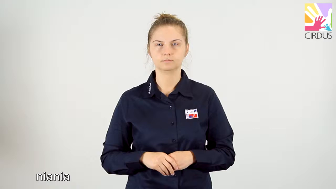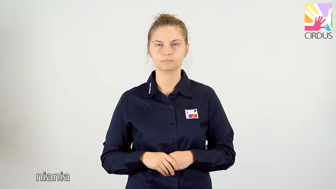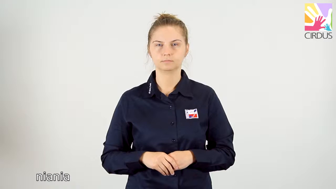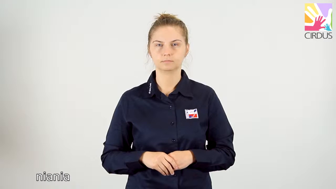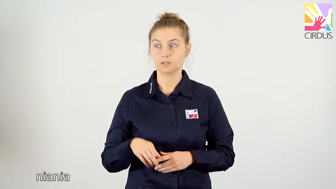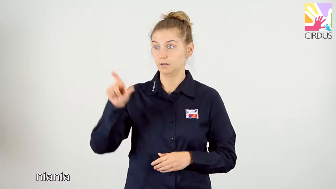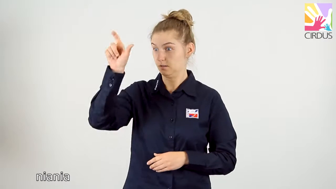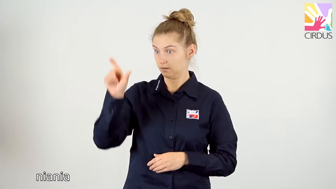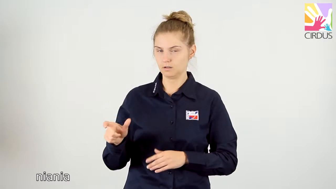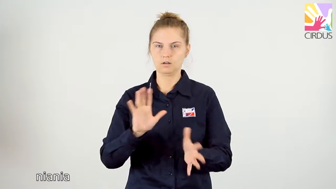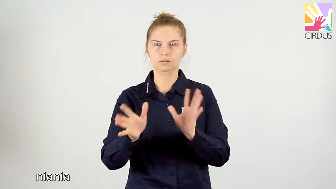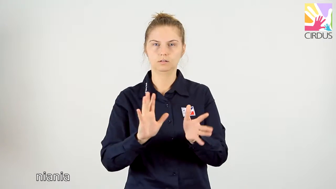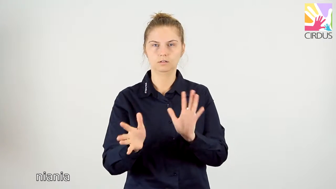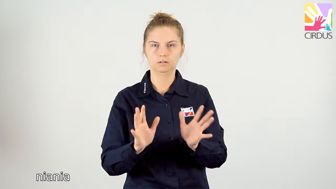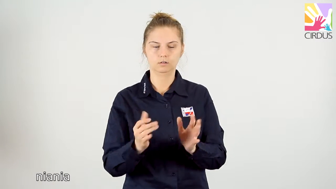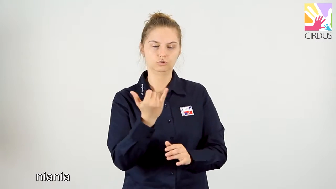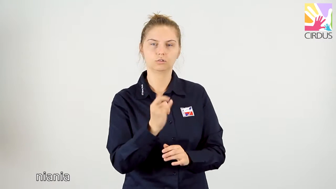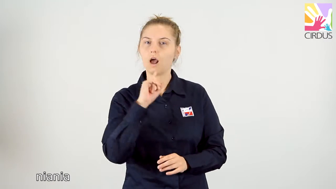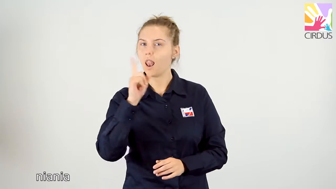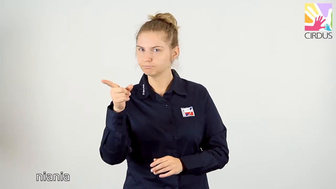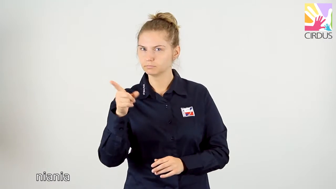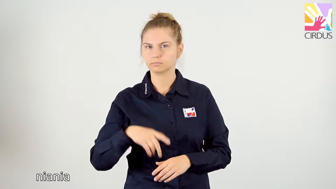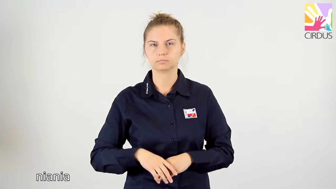niania